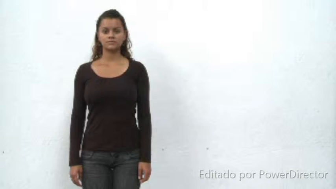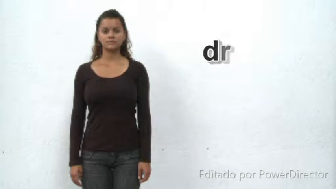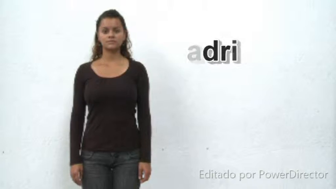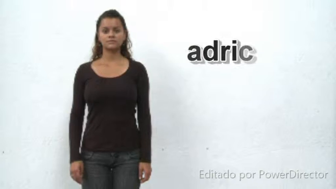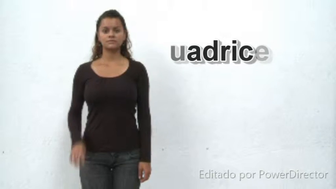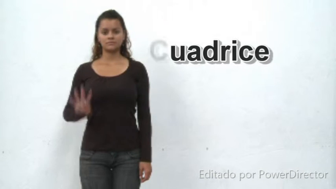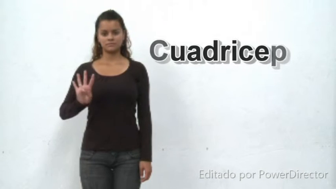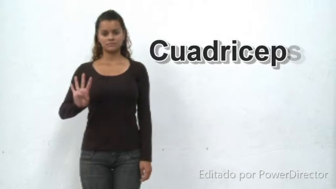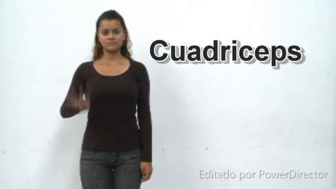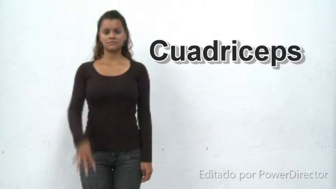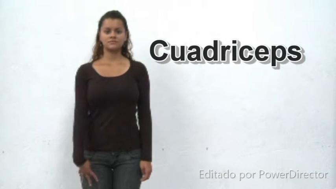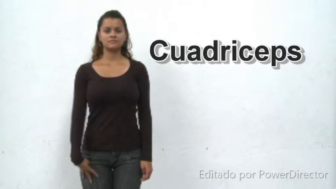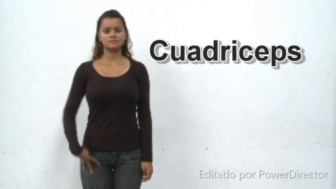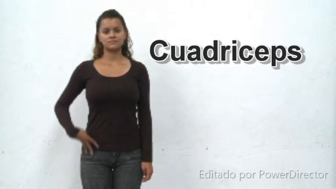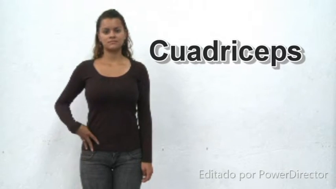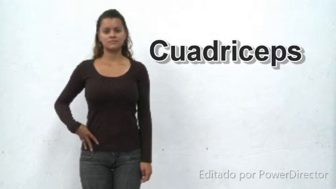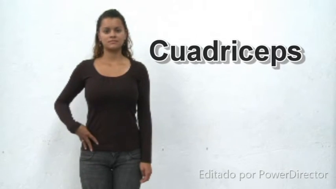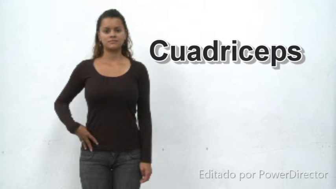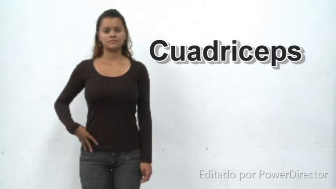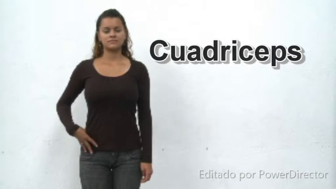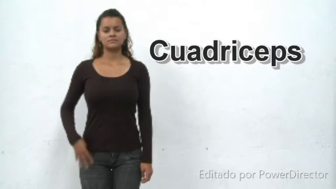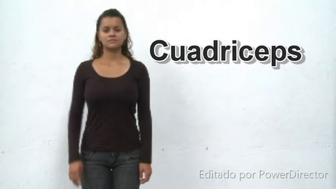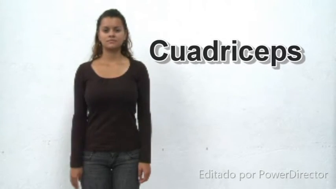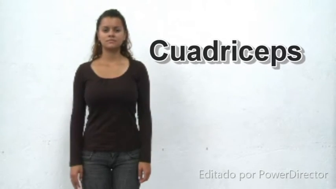Cuadriceps